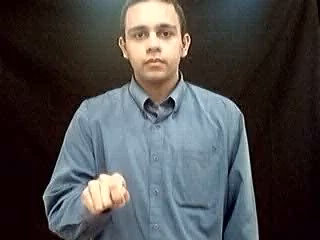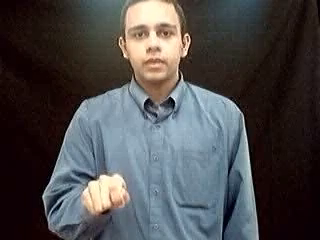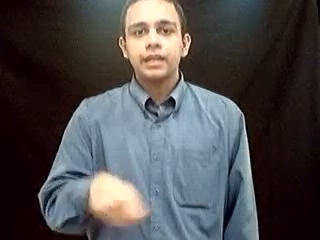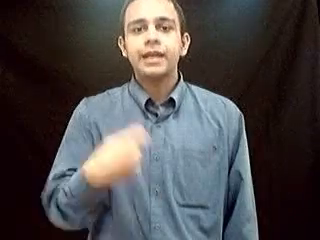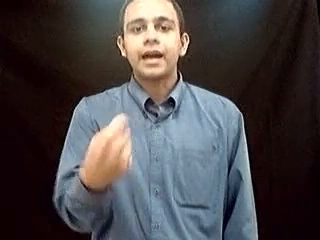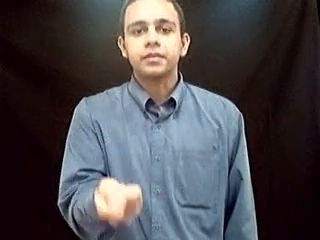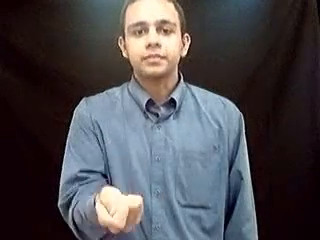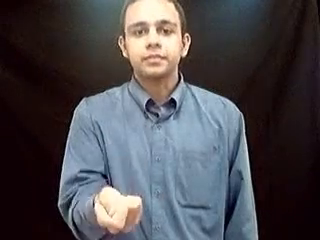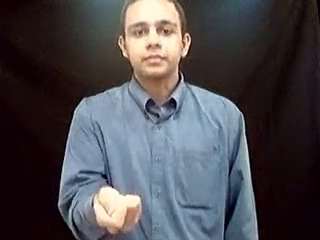calcular